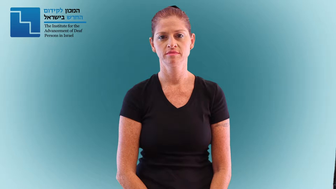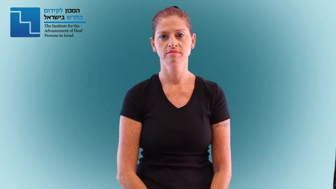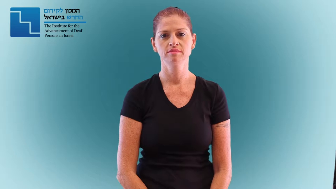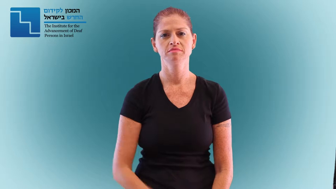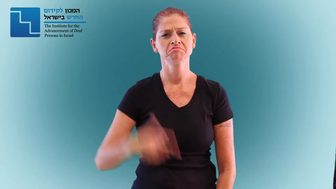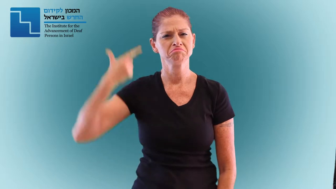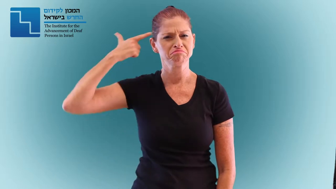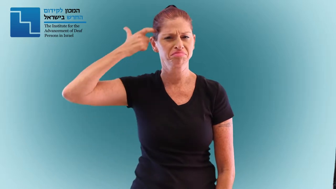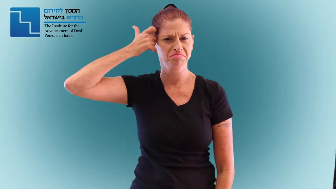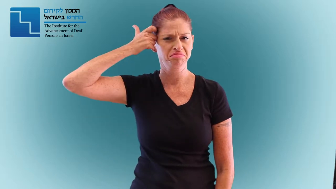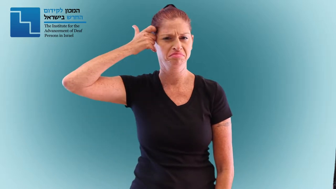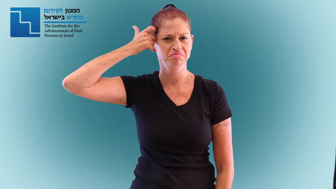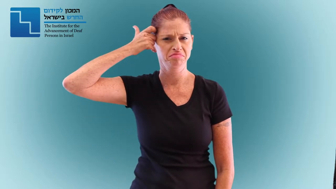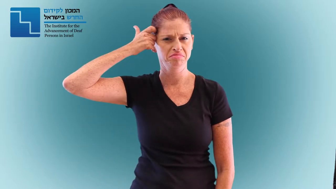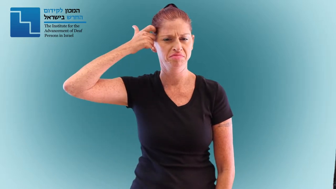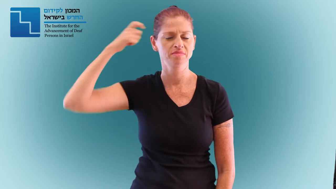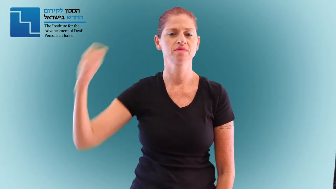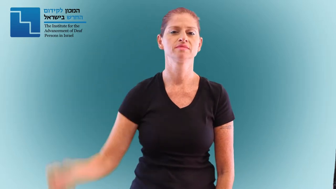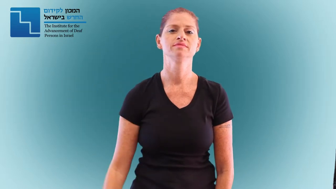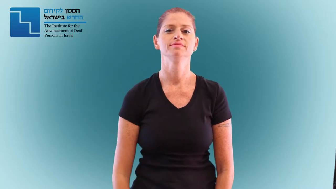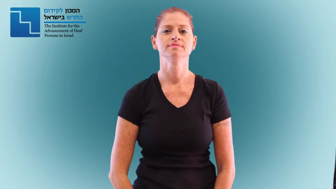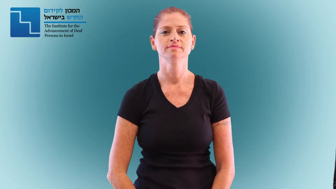להתאבד (באקדח)